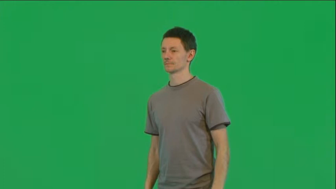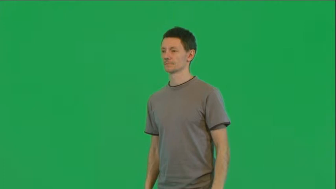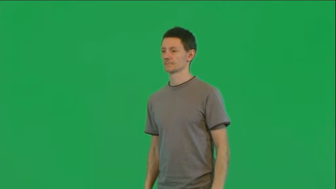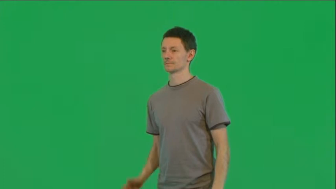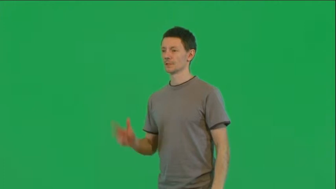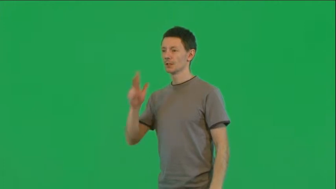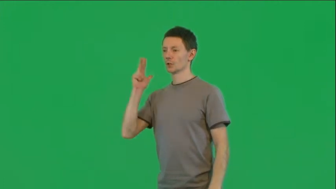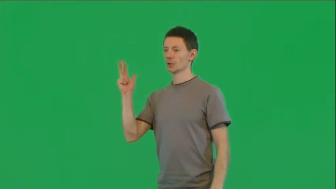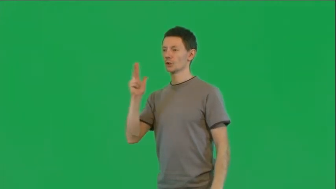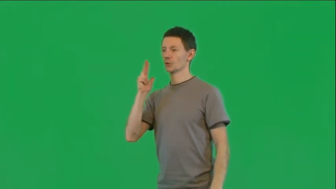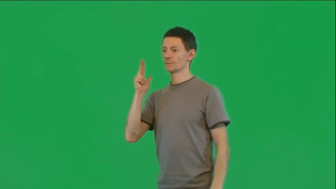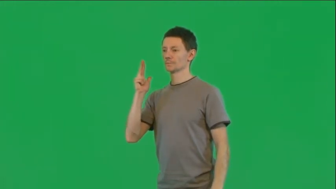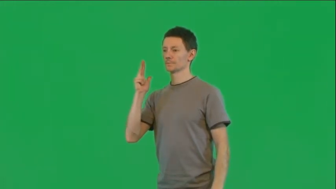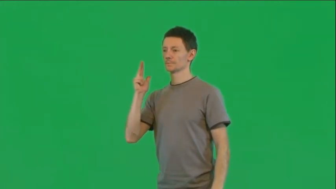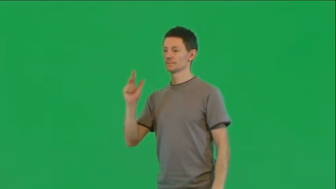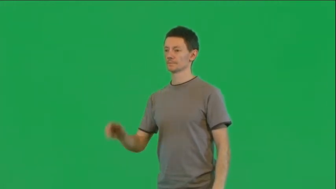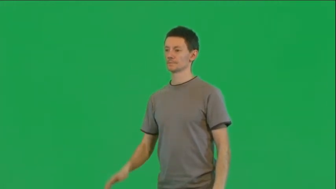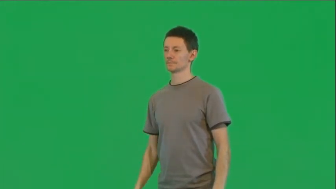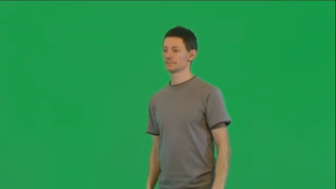kogo